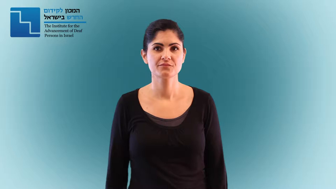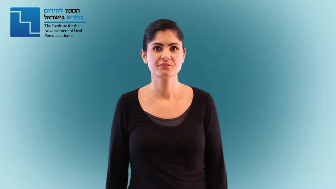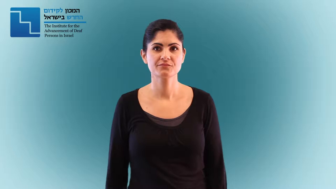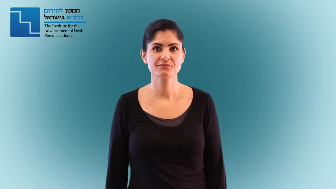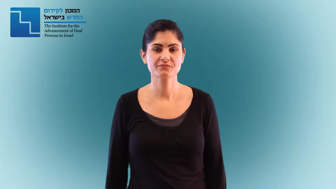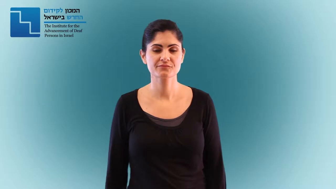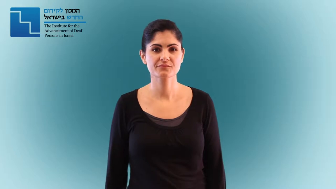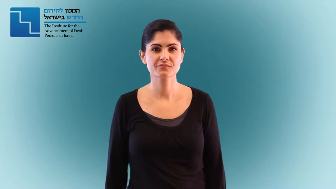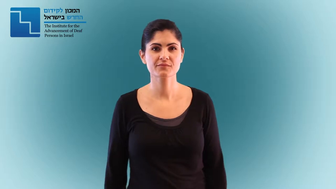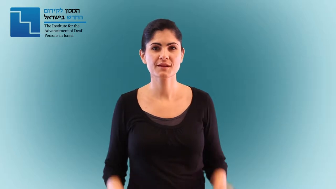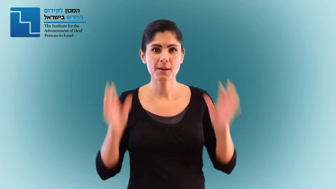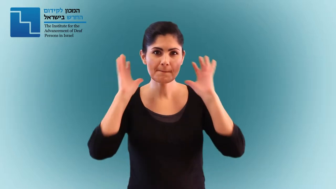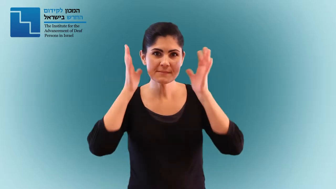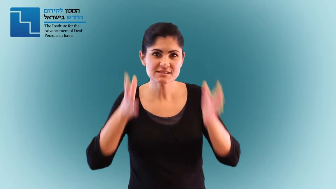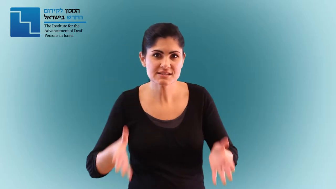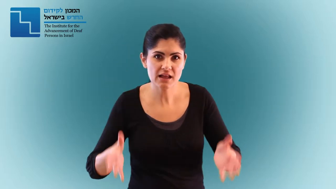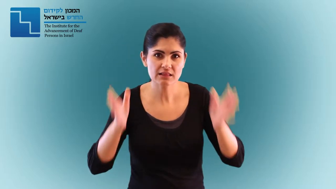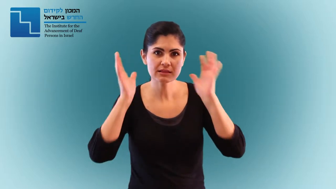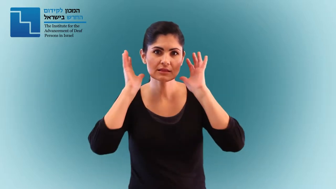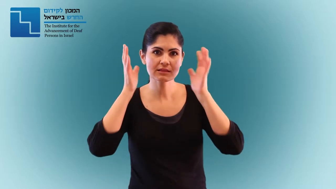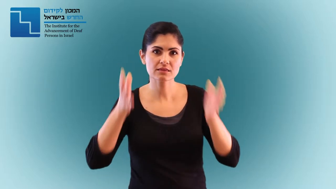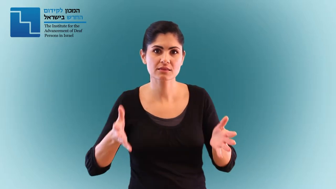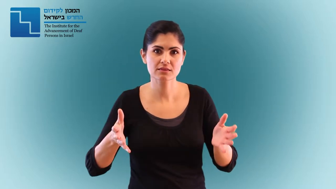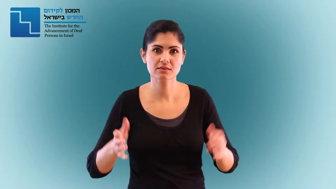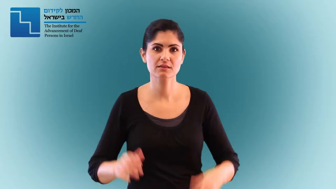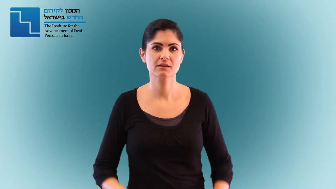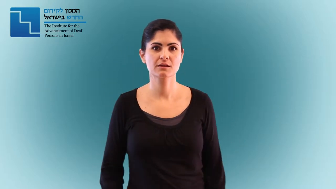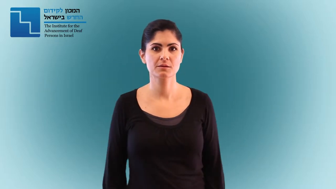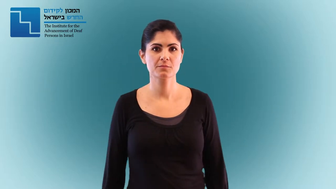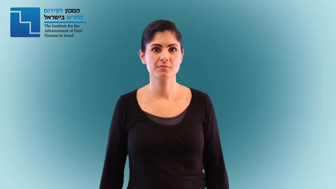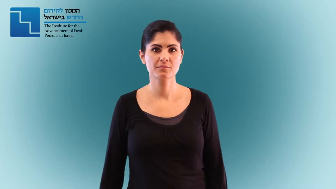מסגד